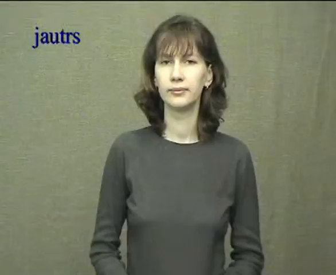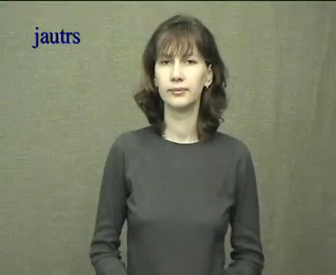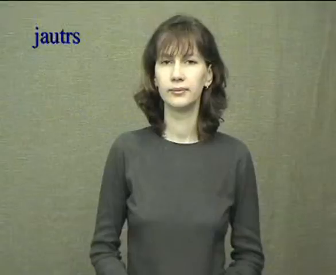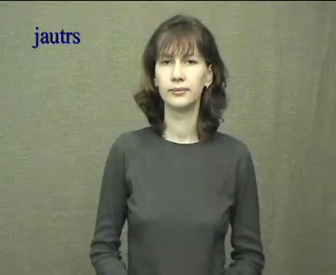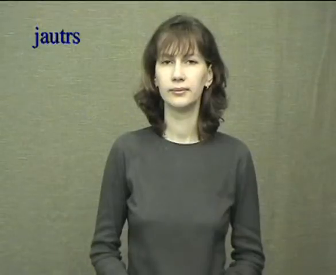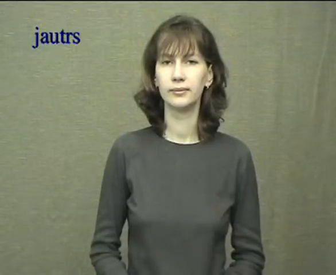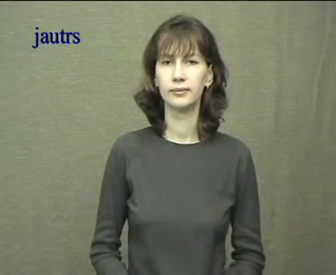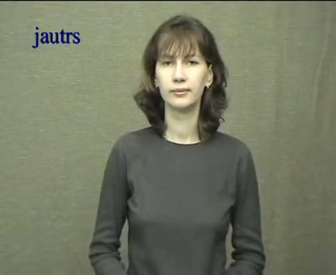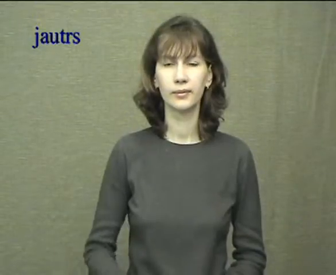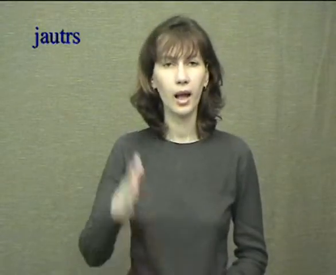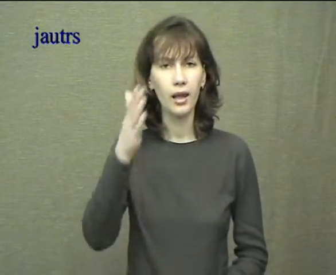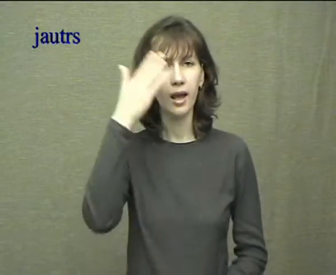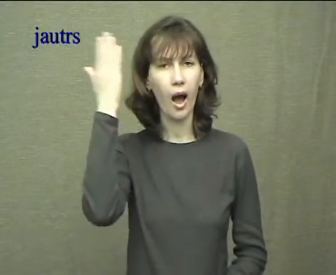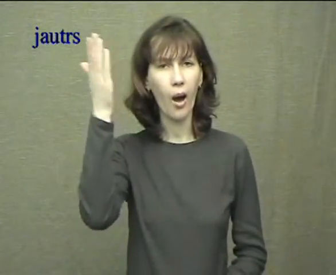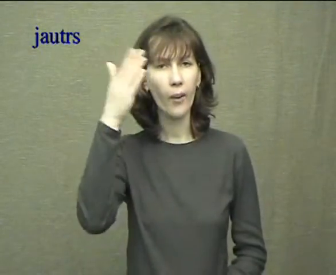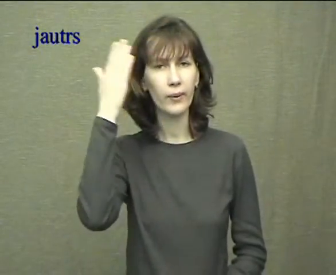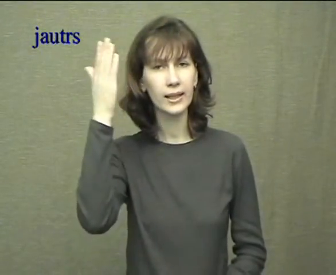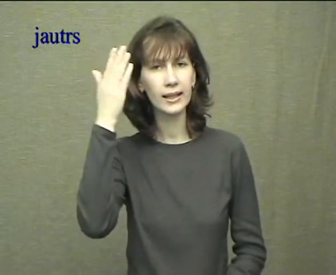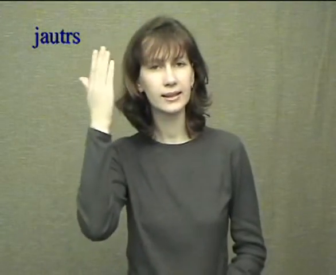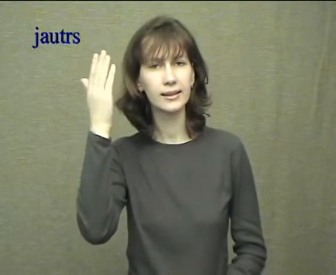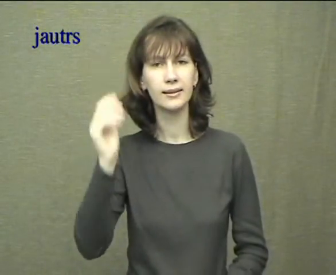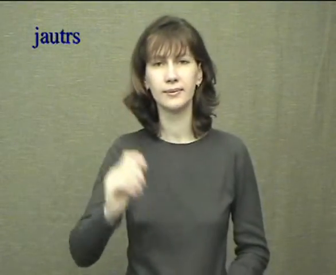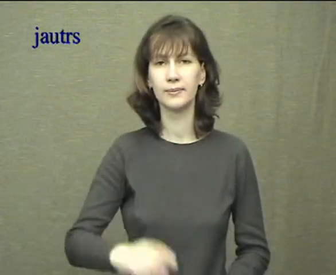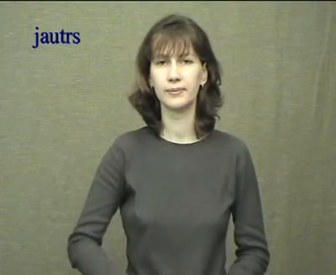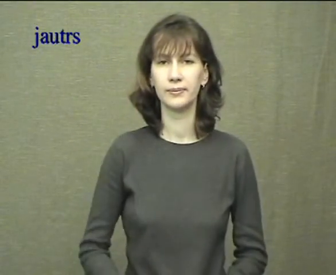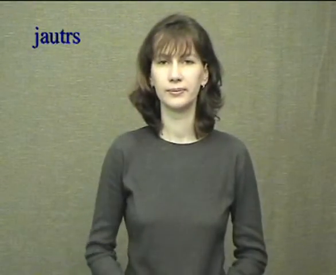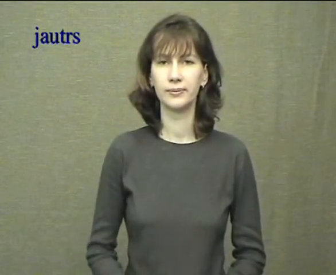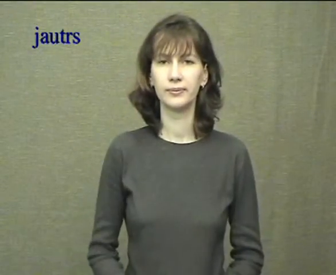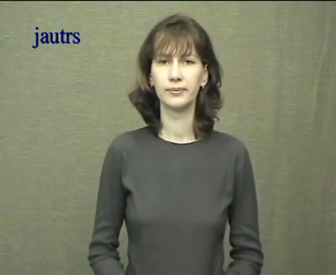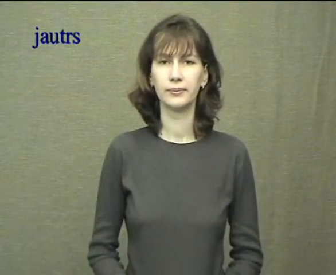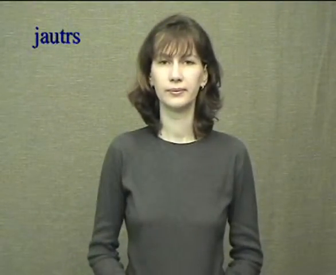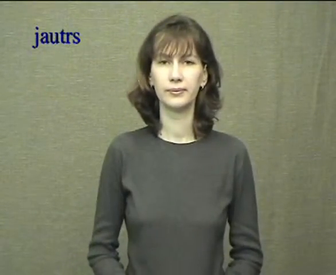jautrs